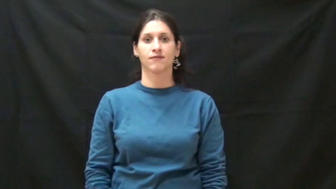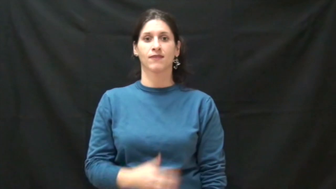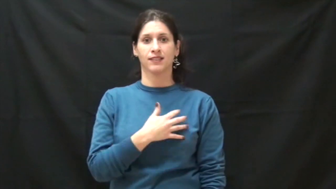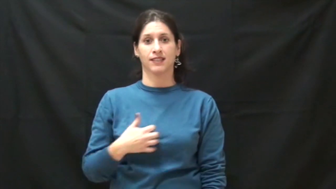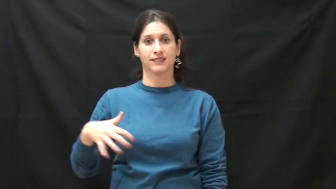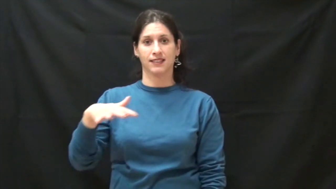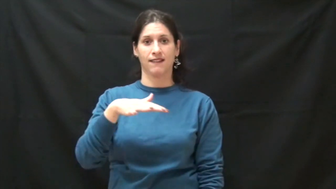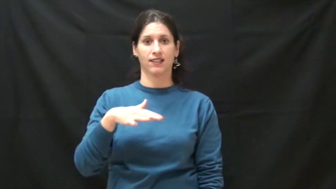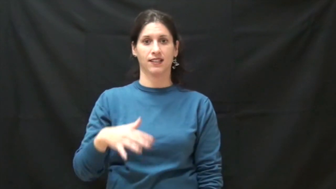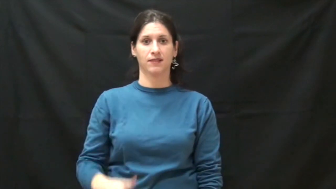Quartiere Trastevere